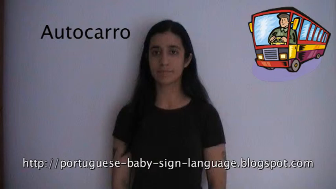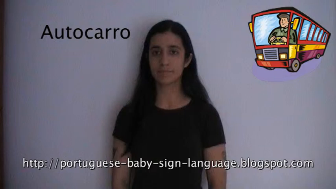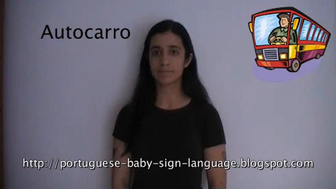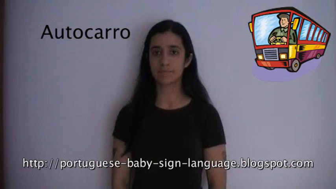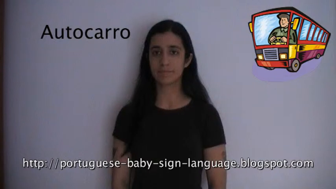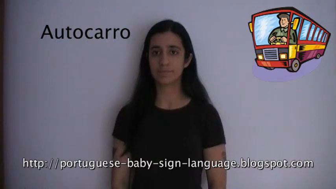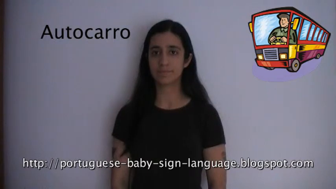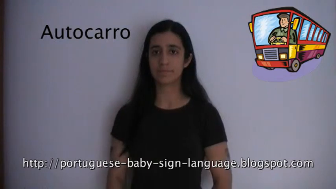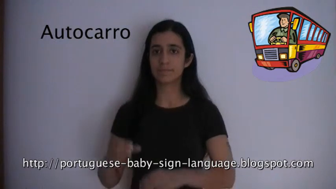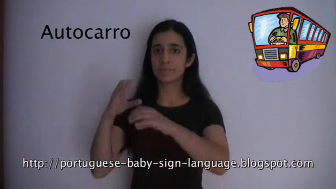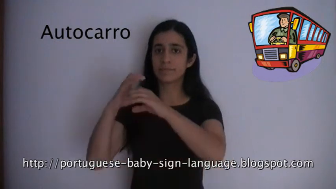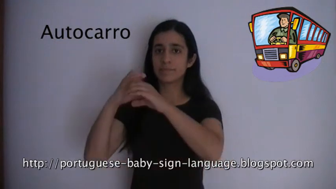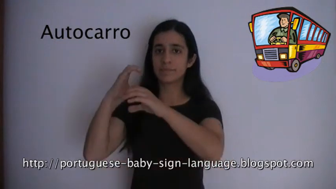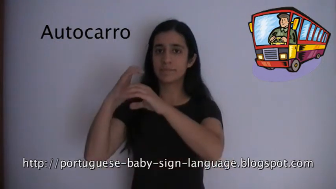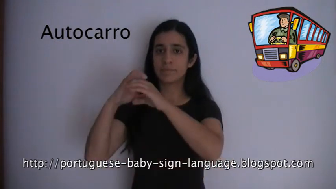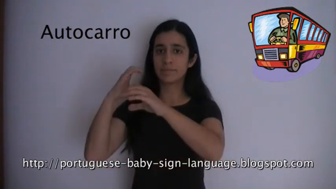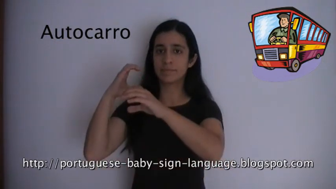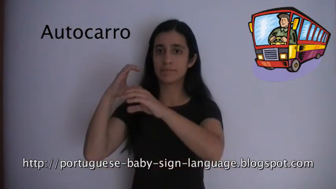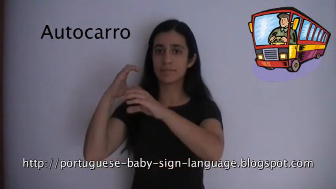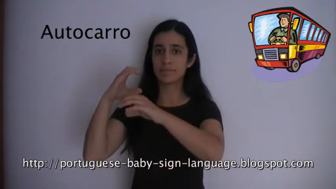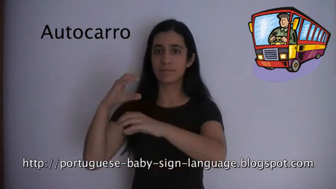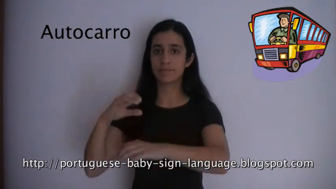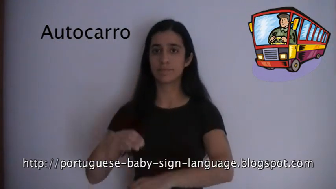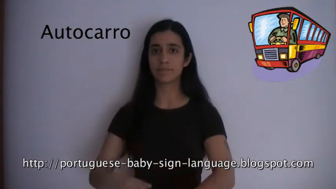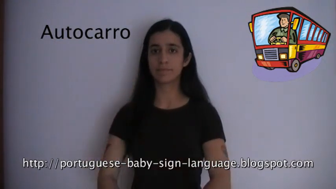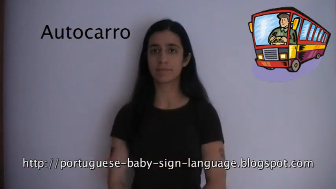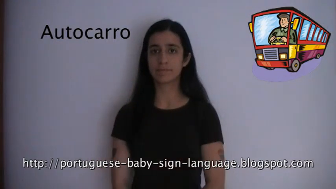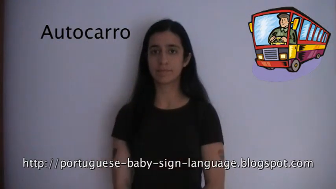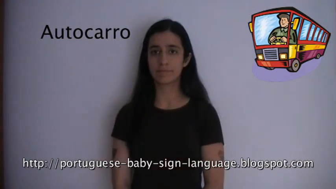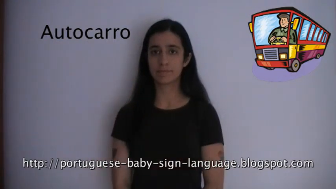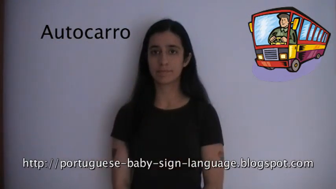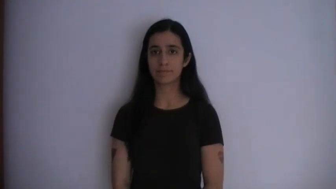autocarro